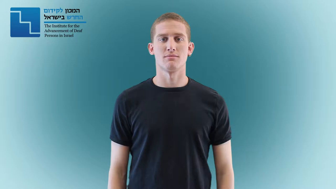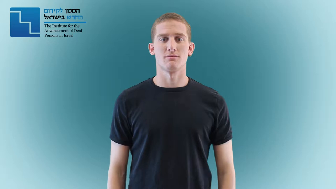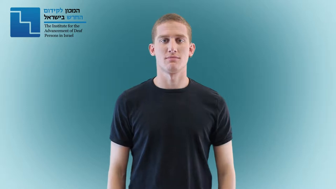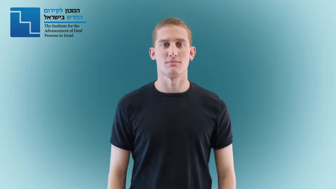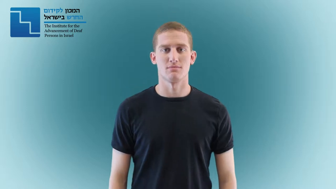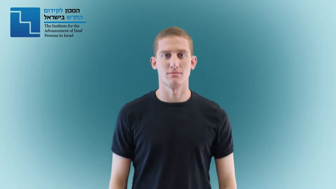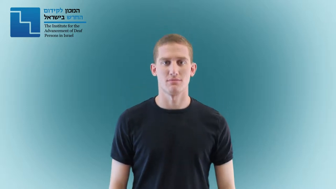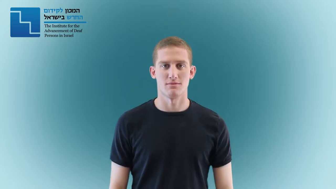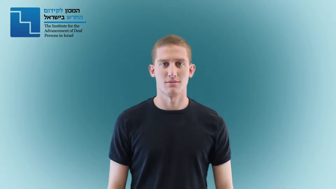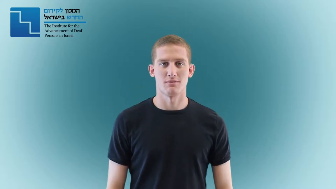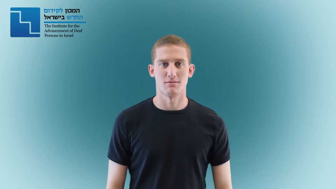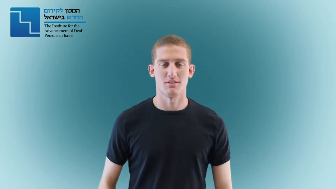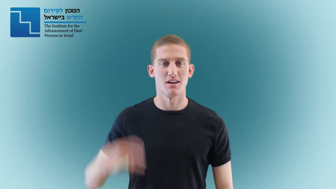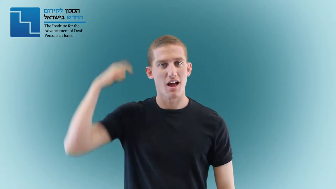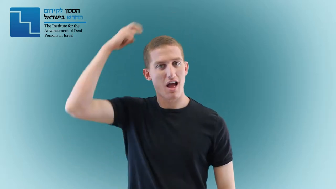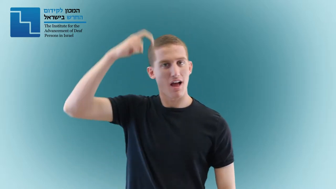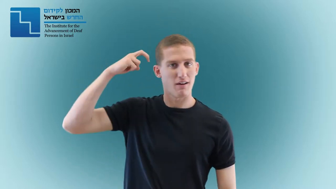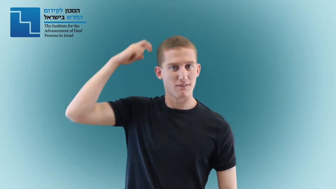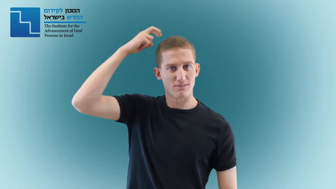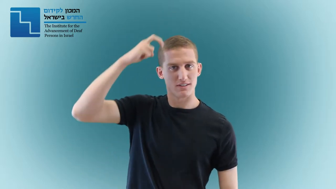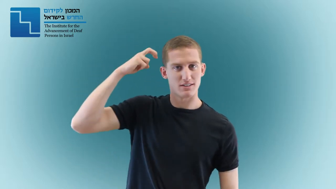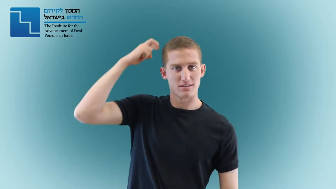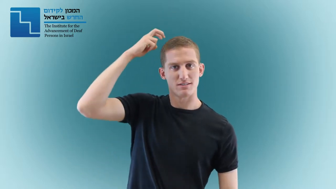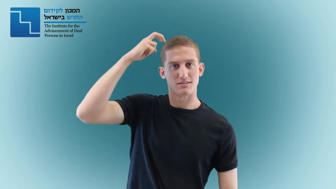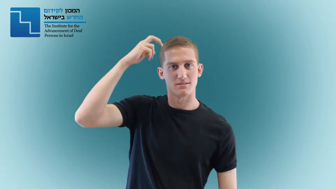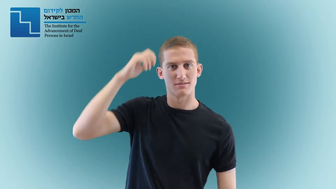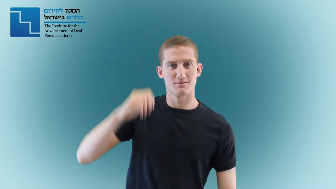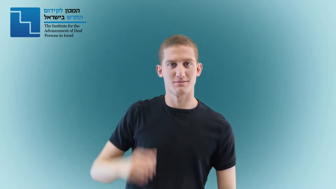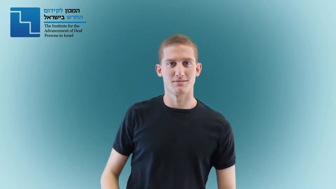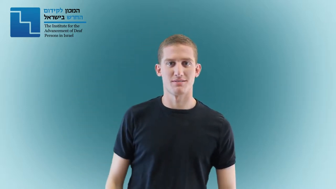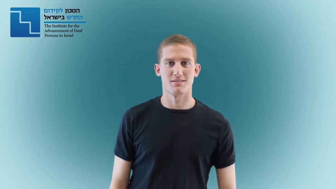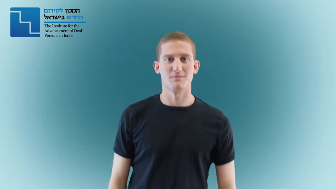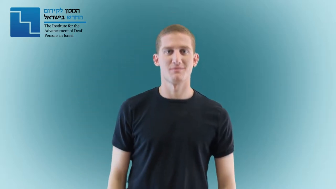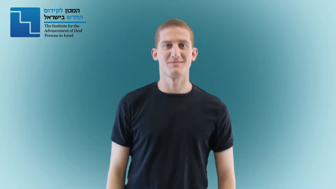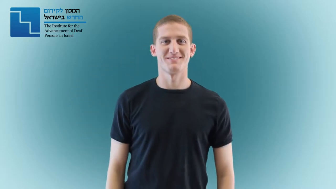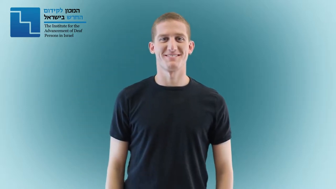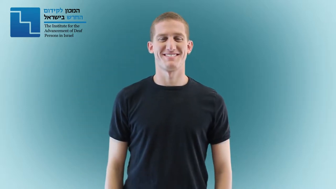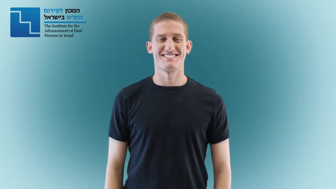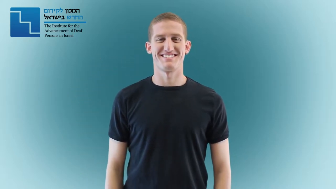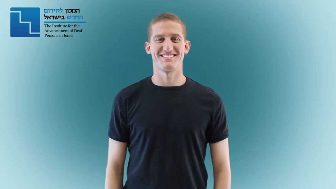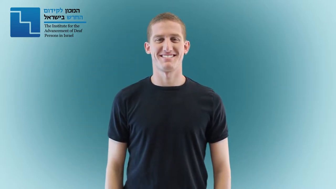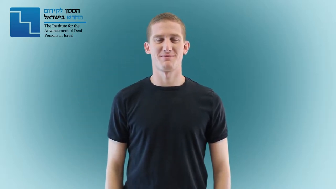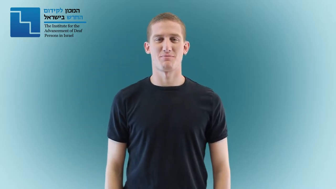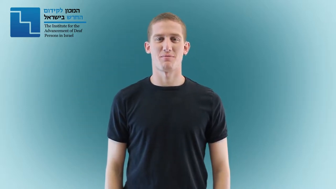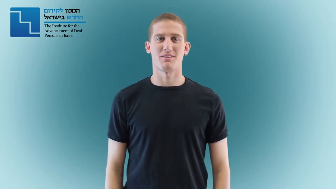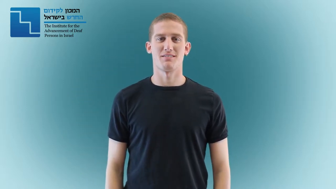ערבי